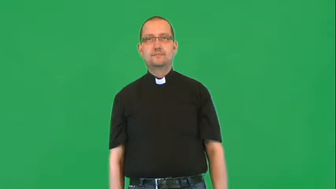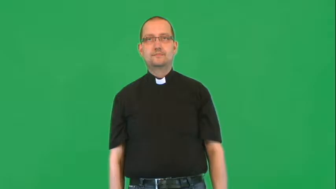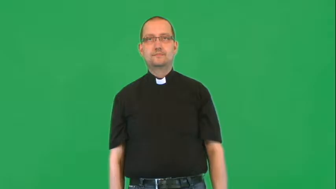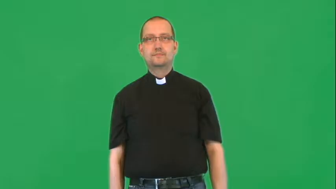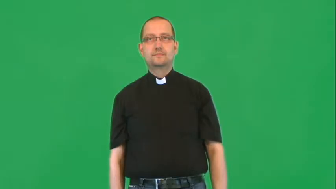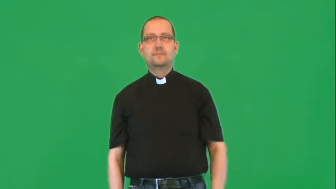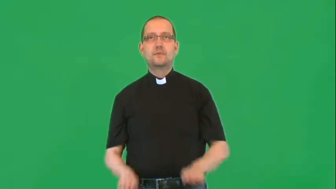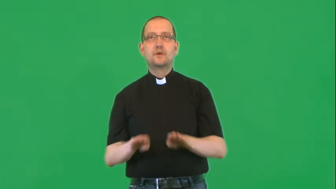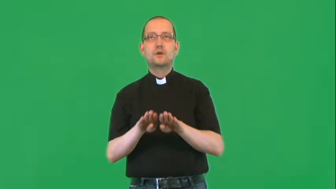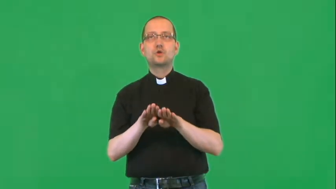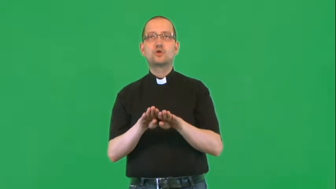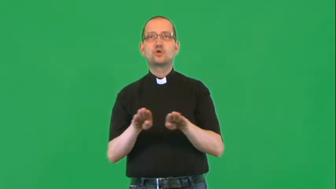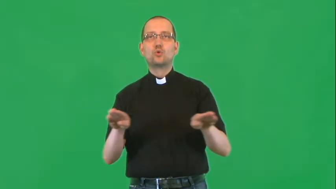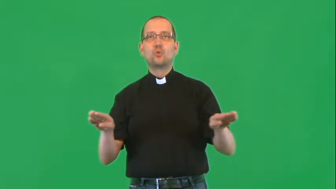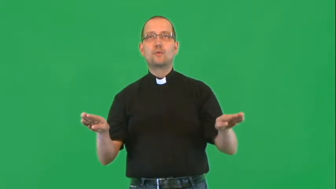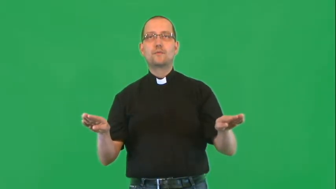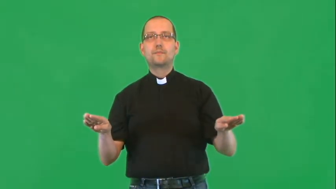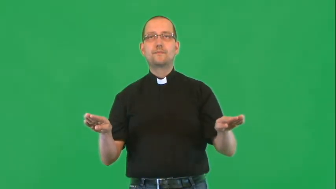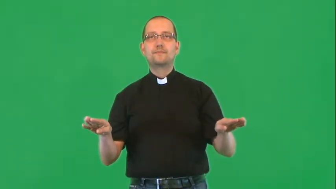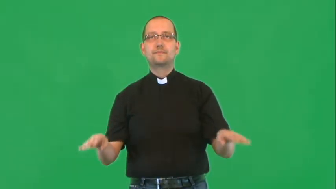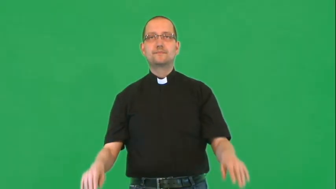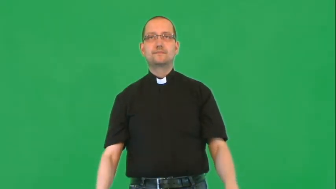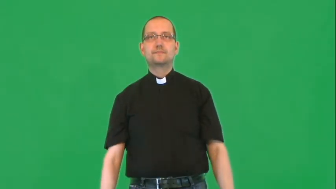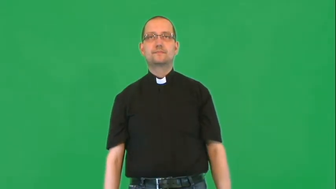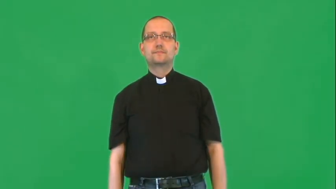stół